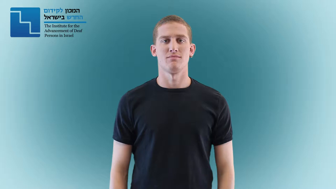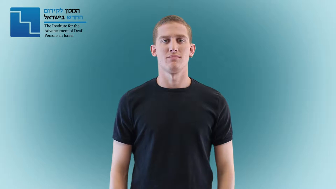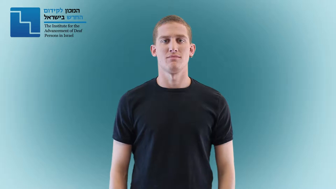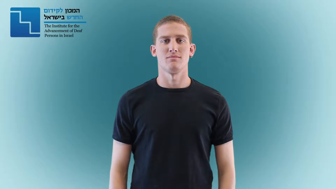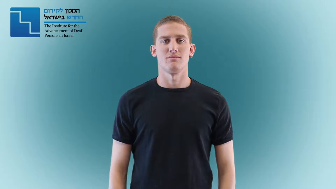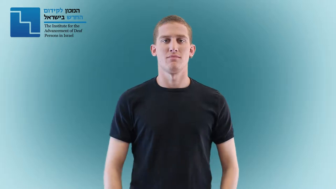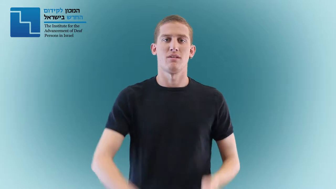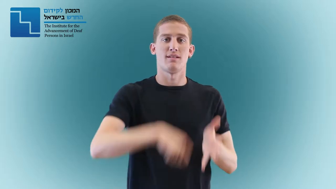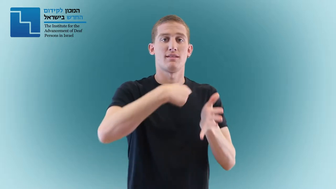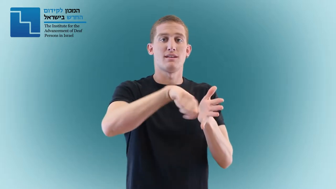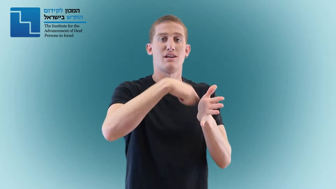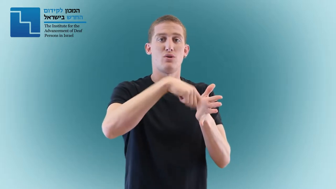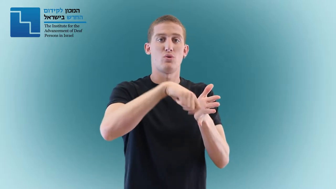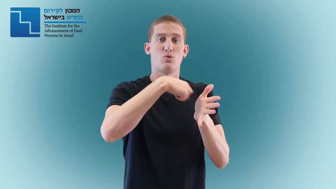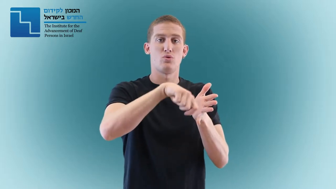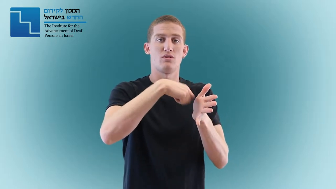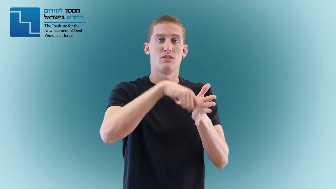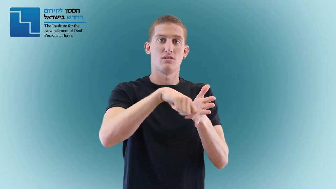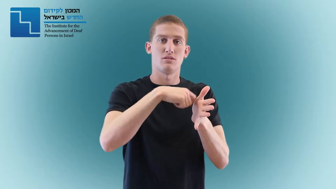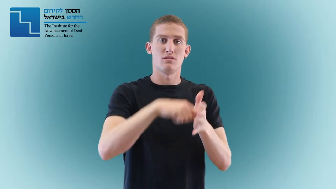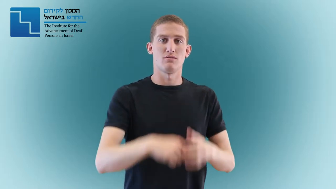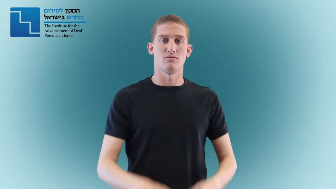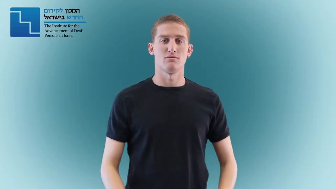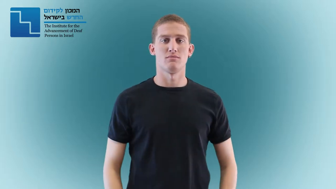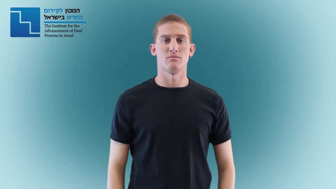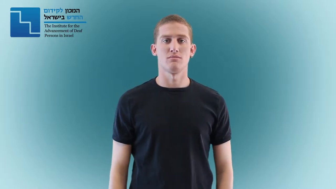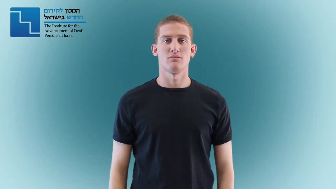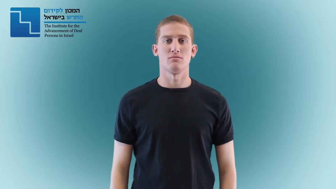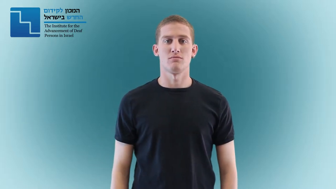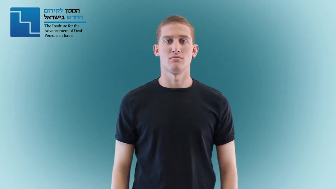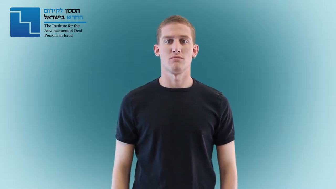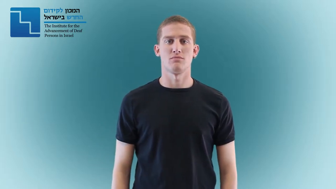תיקון